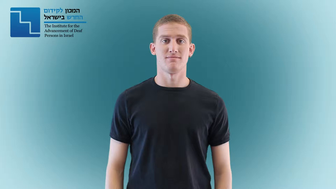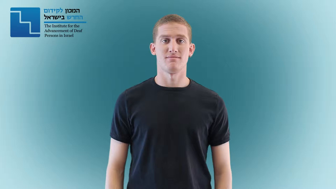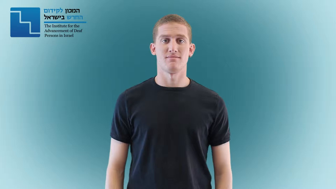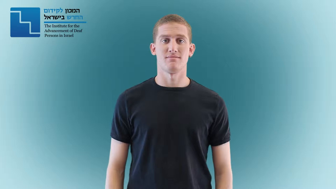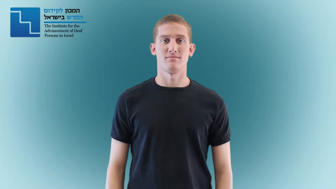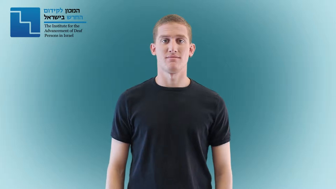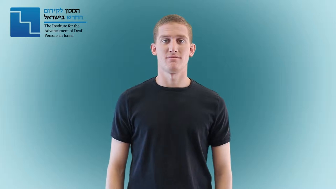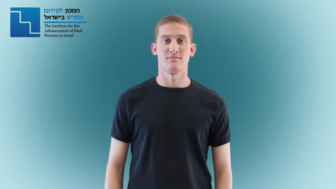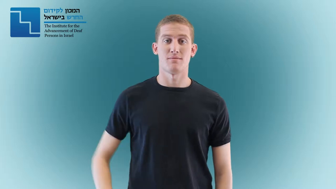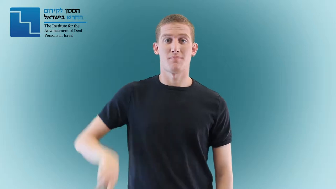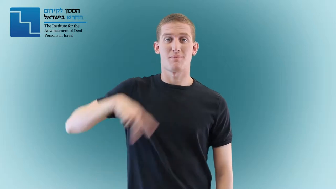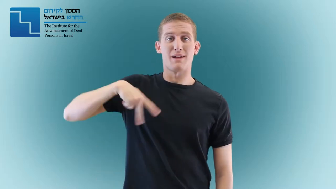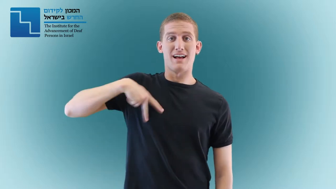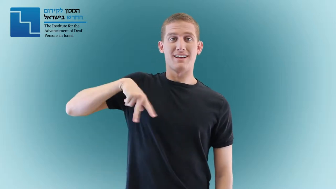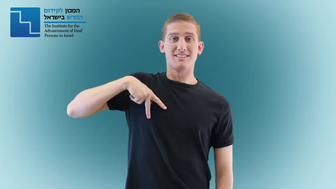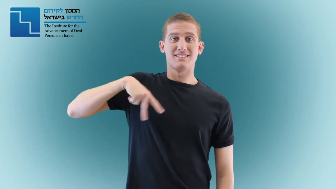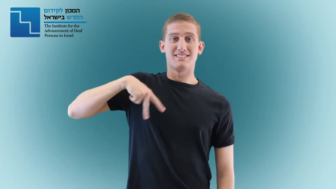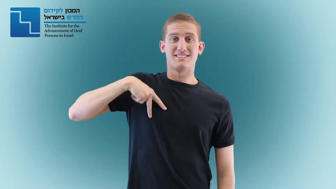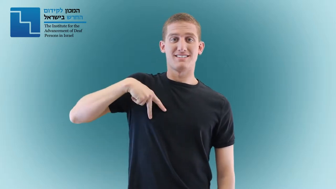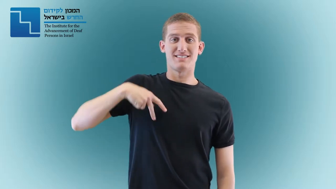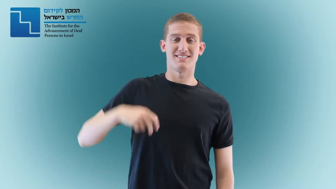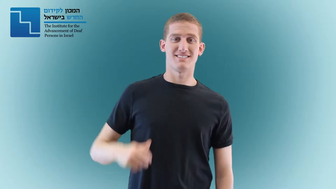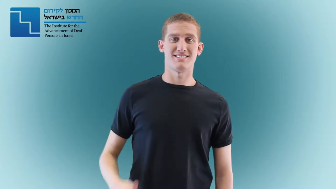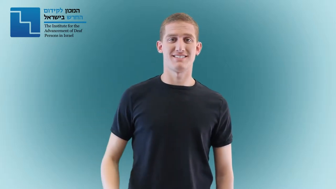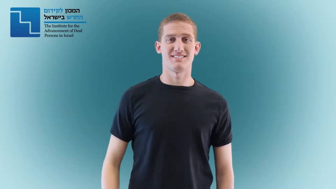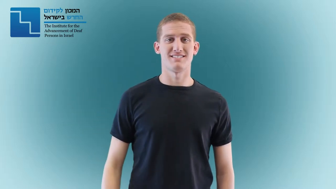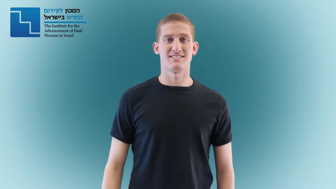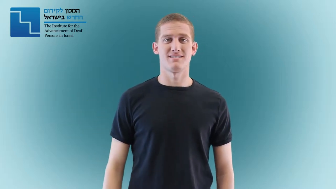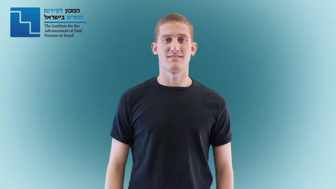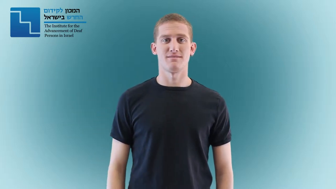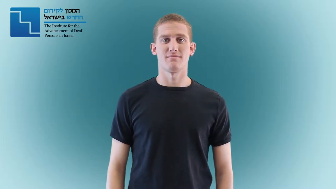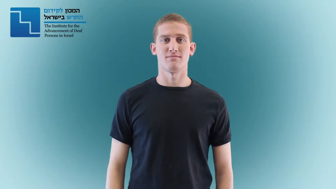פרס